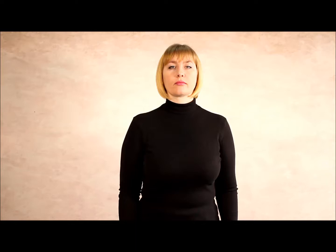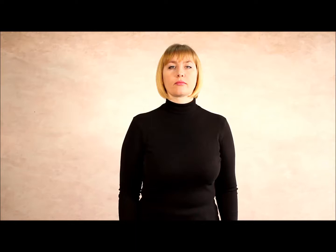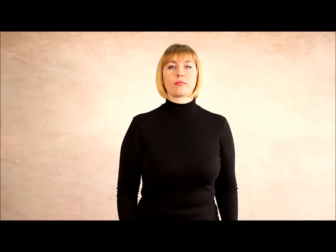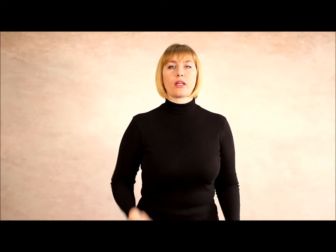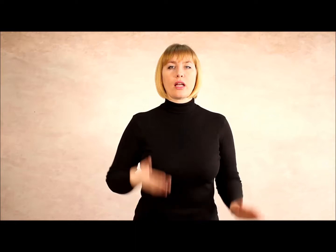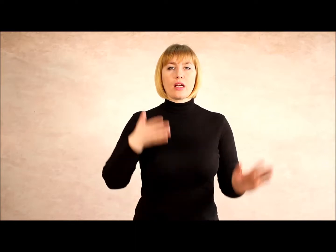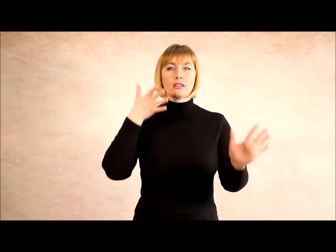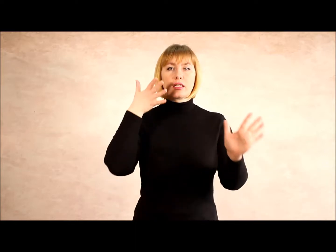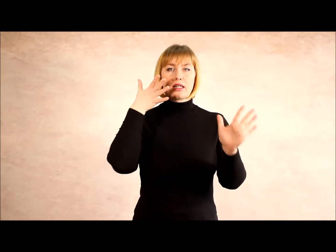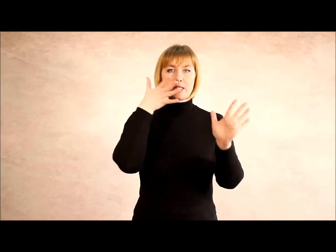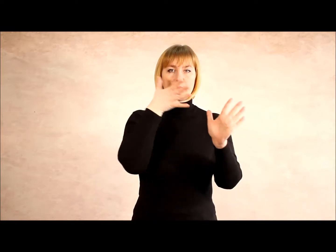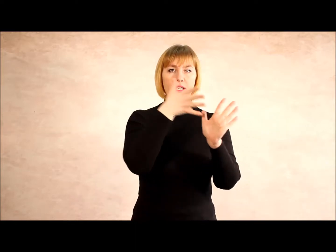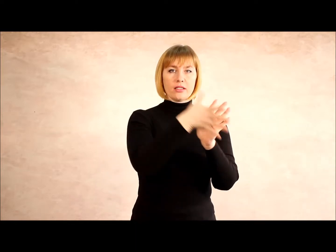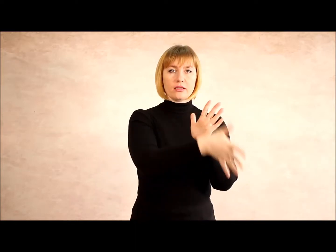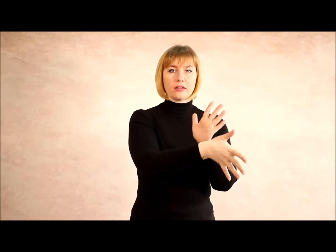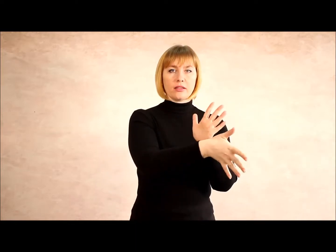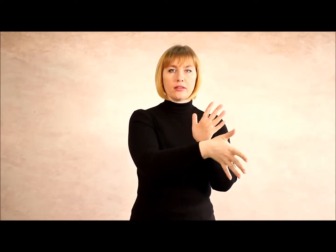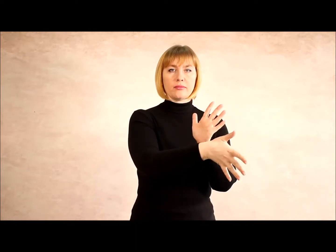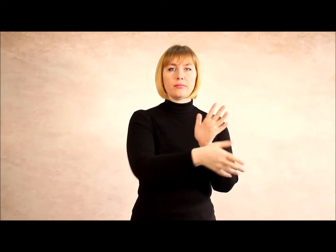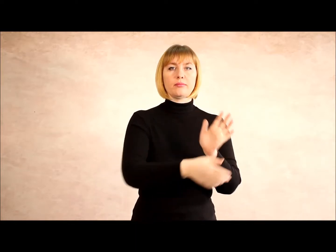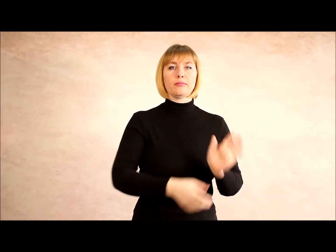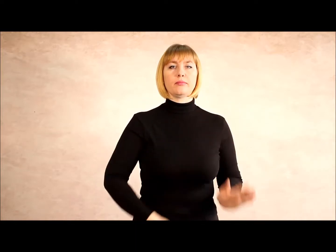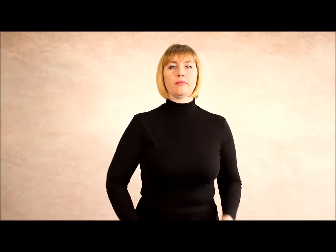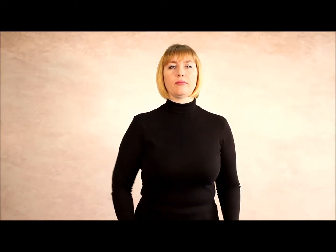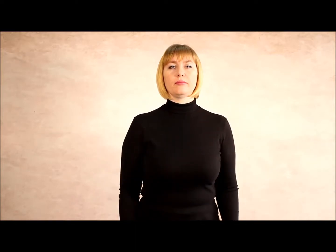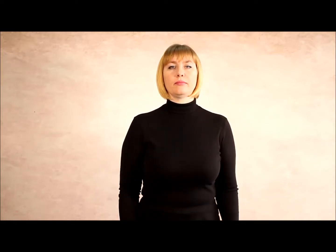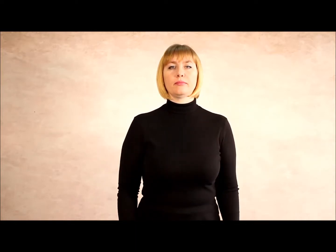Transparenta